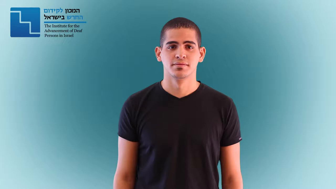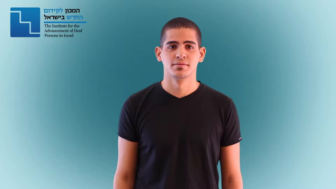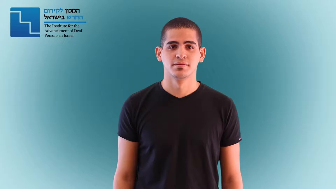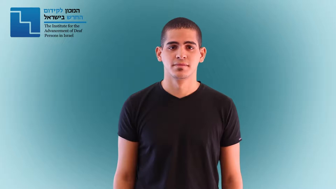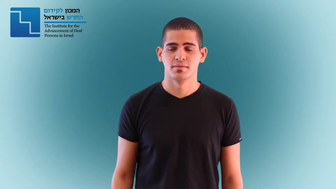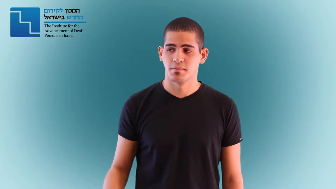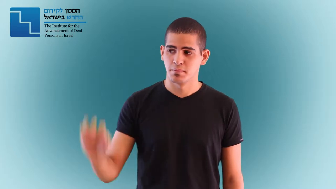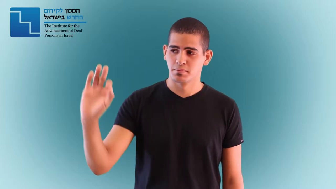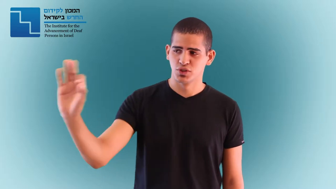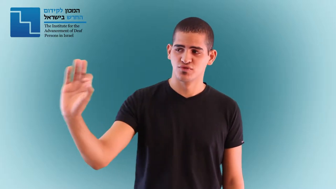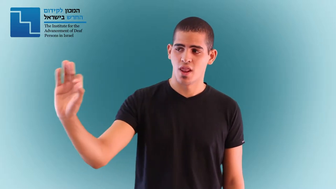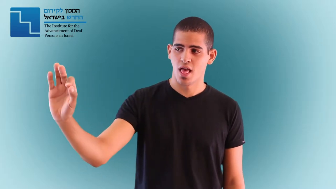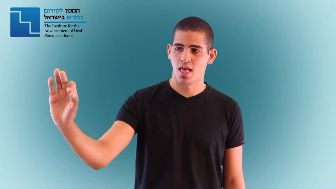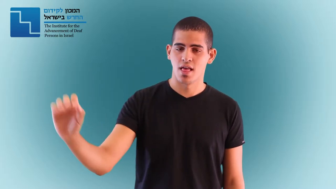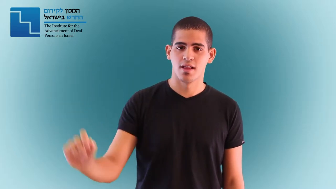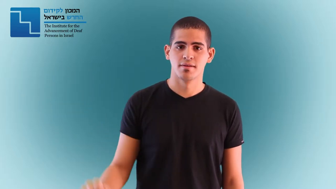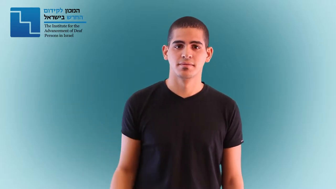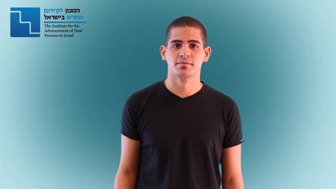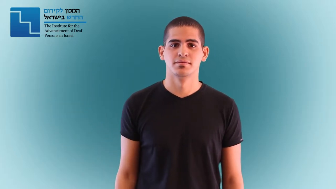בשבילה